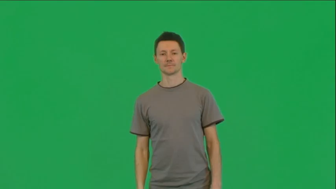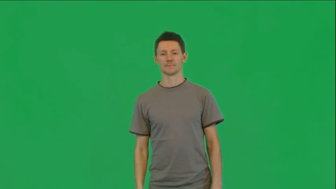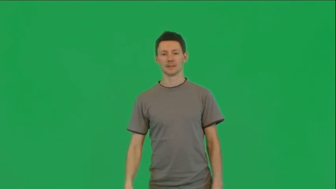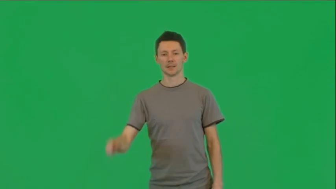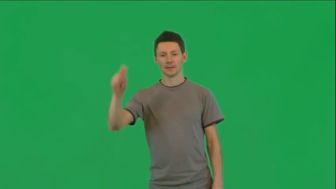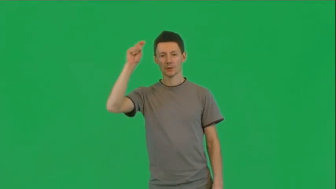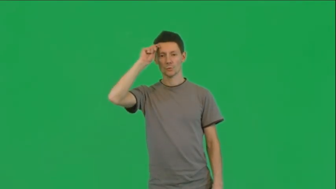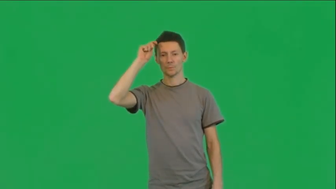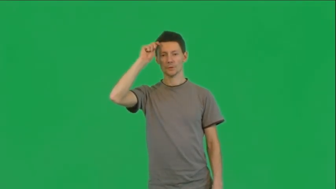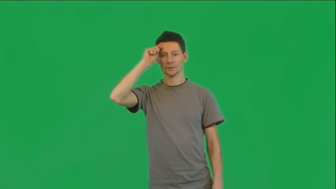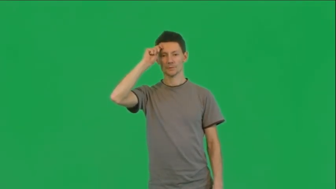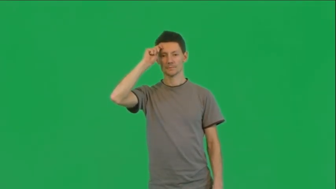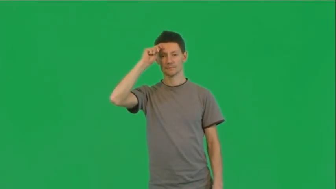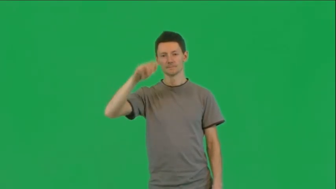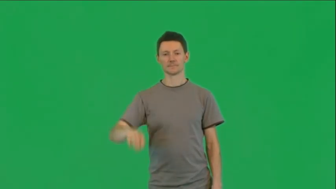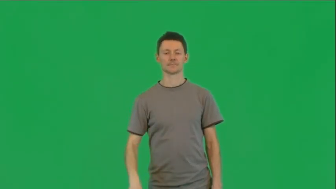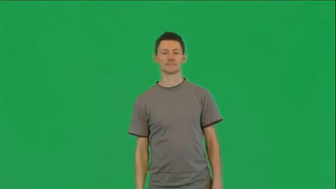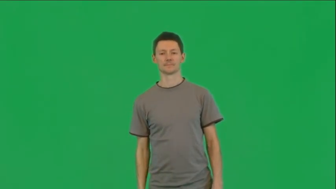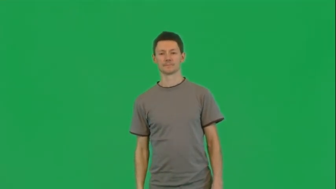kłopot